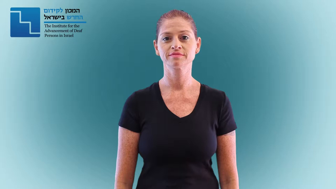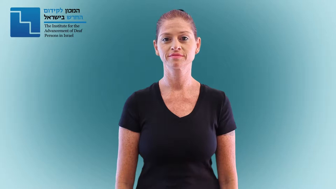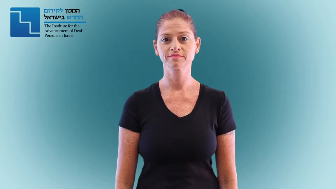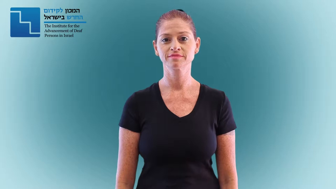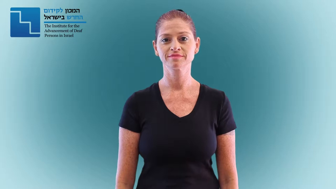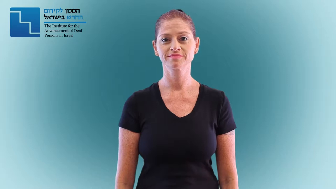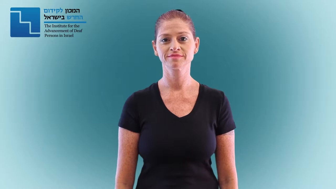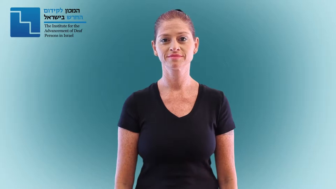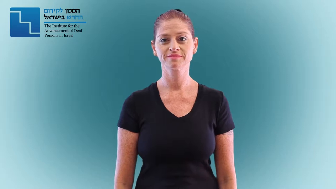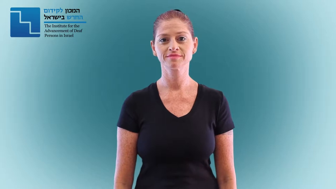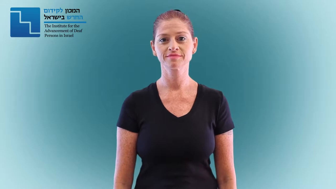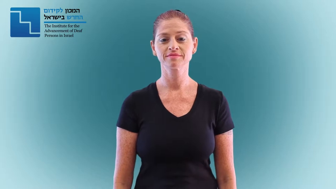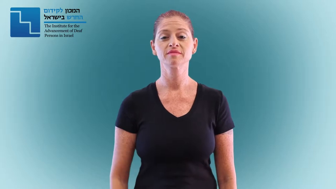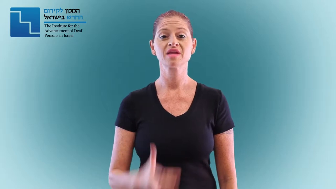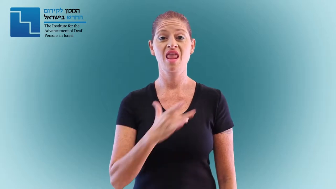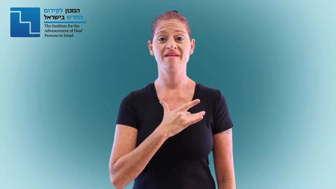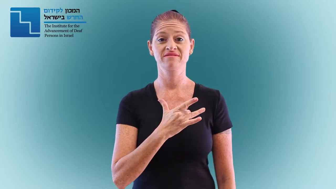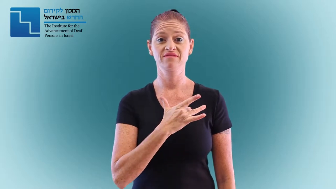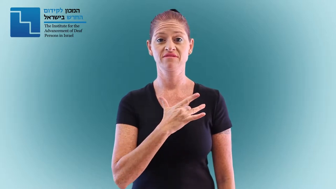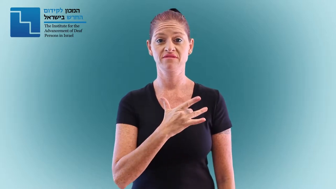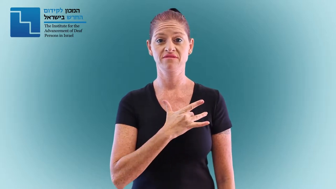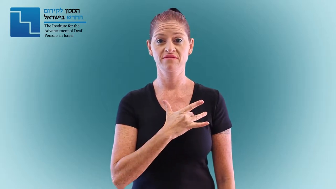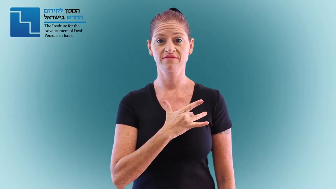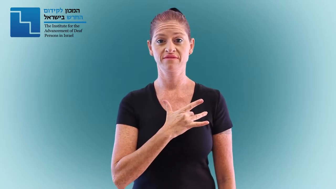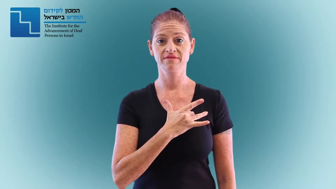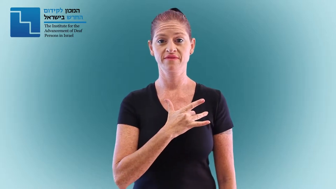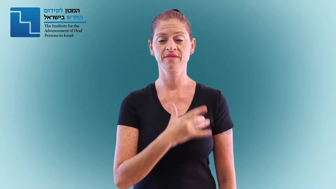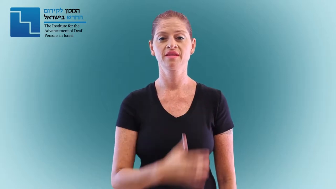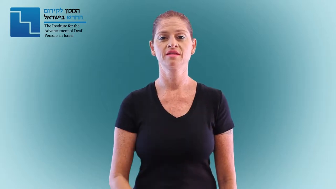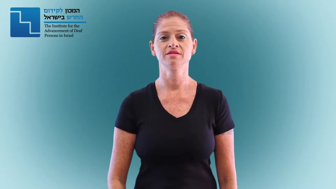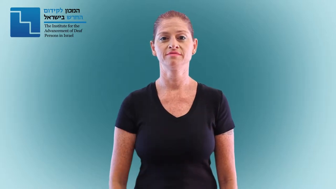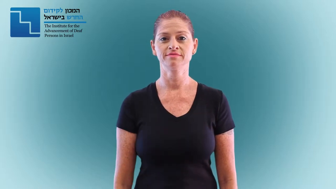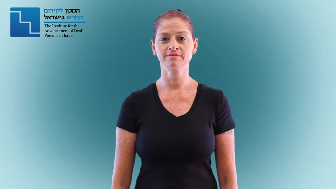לב